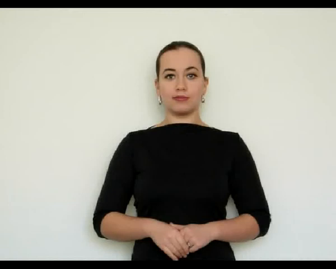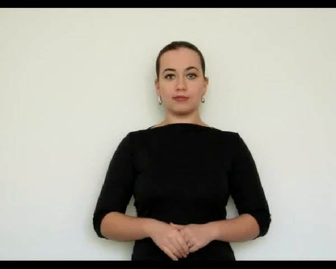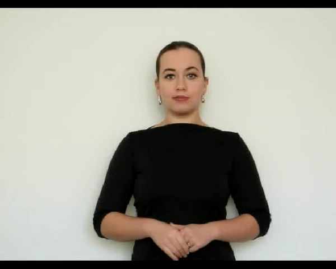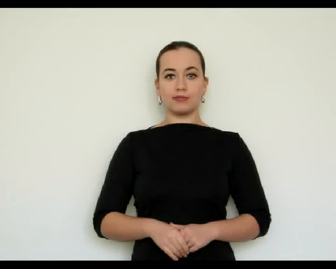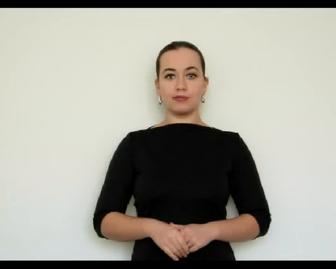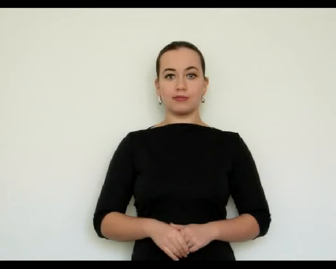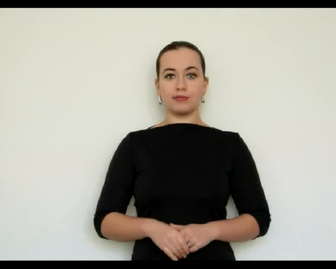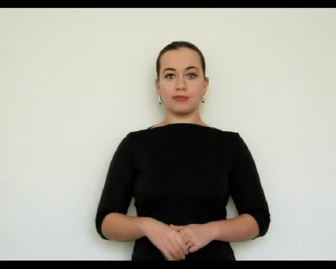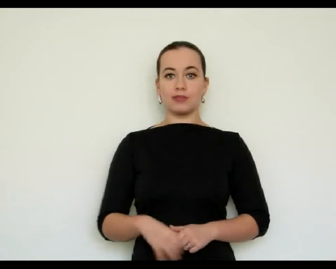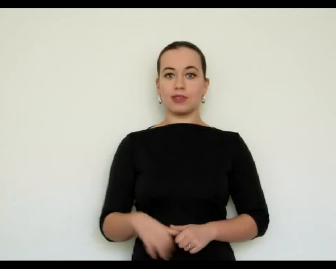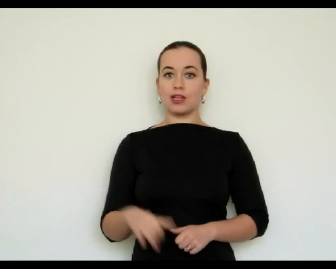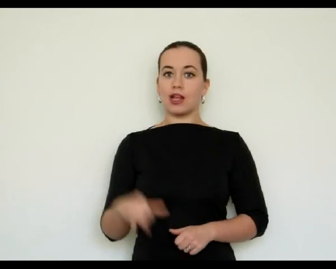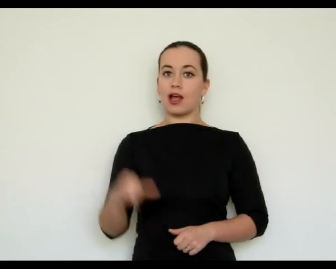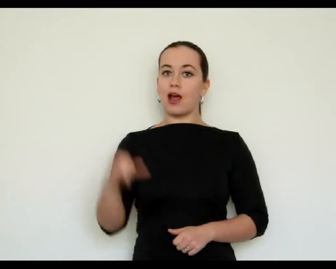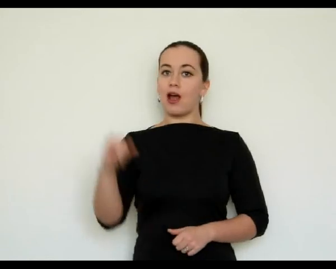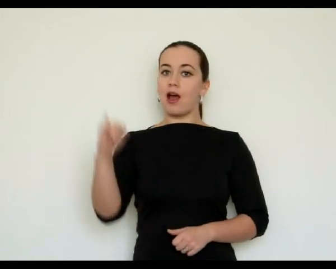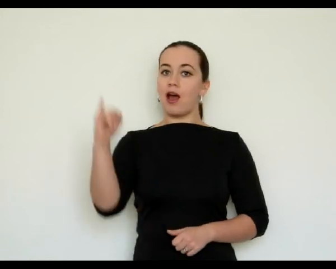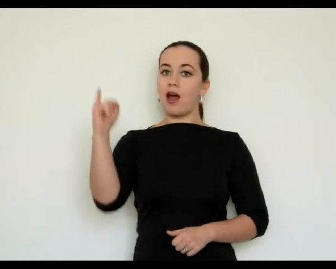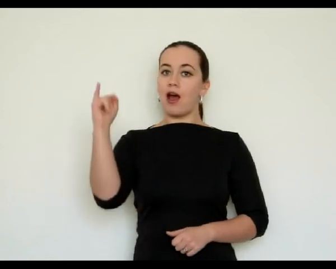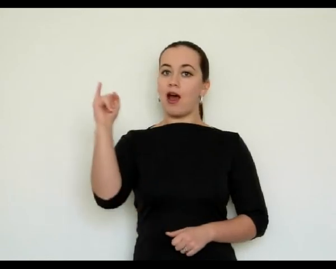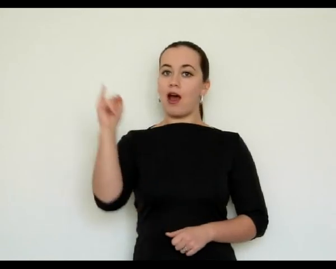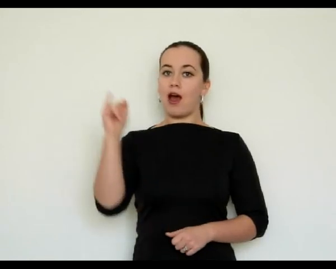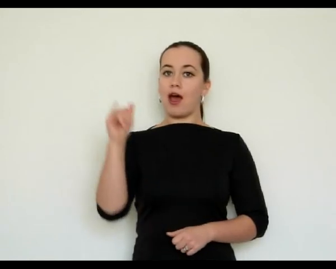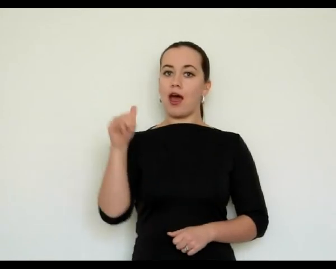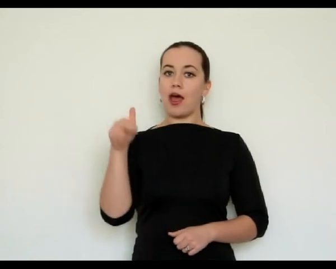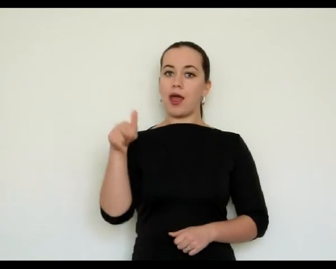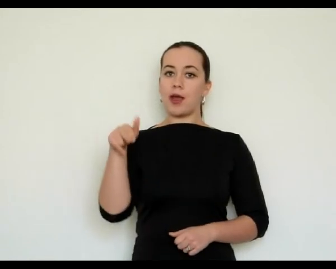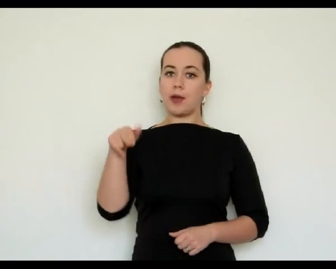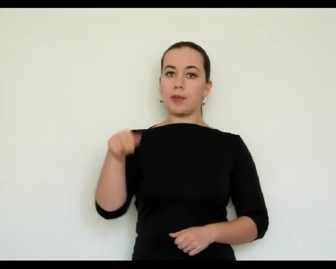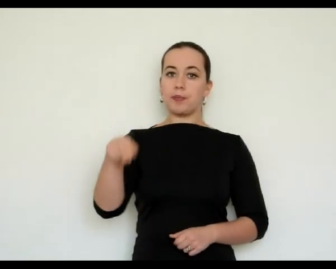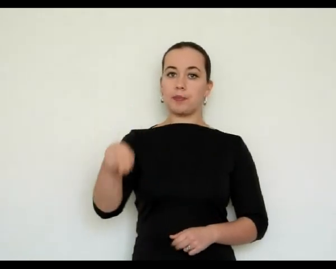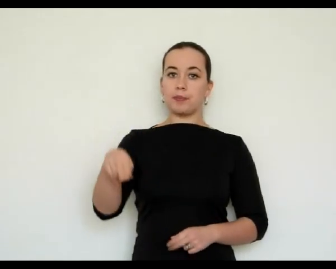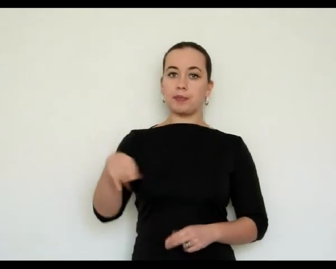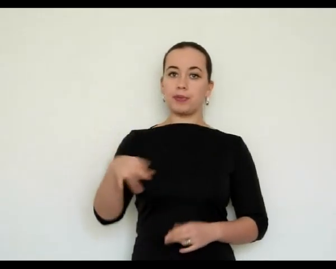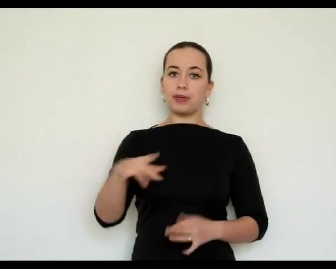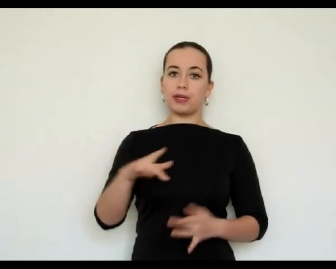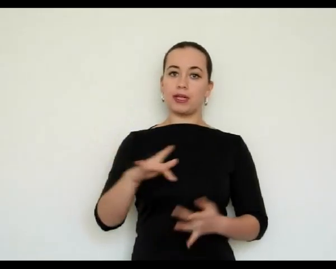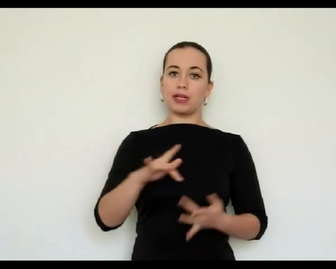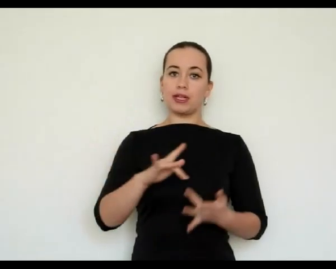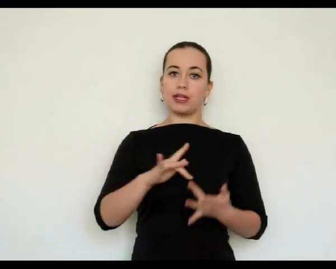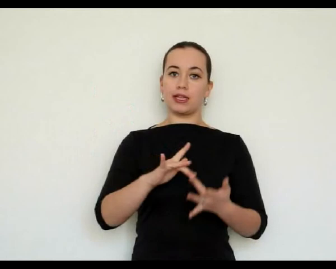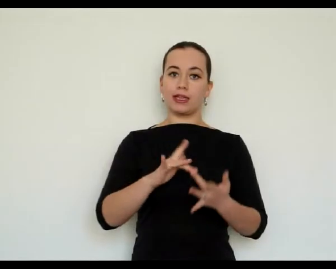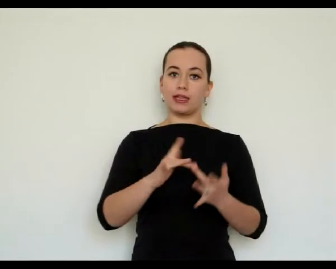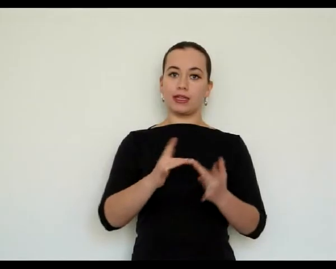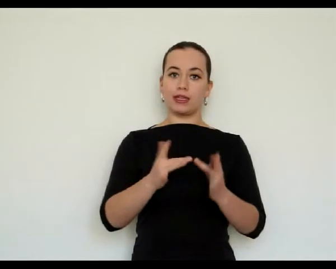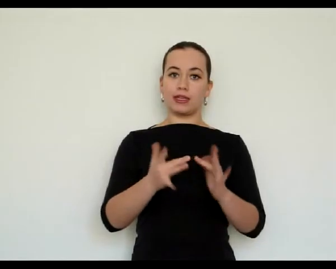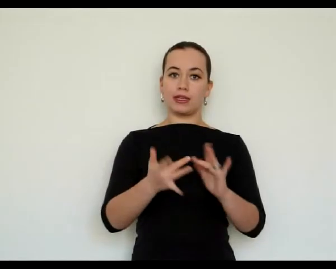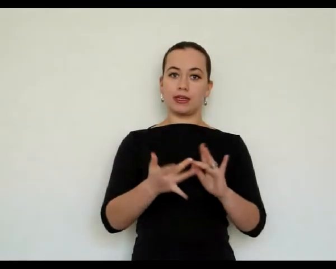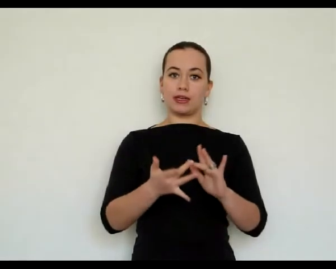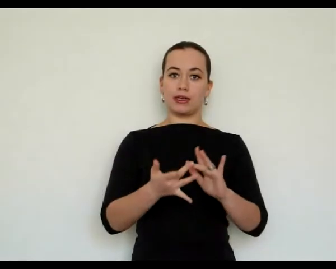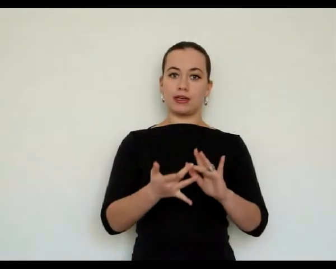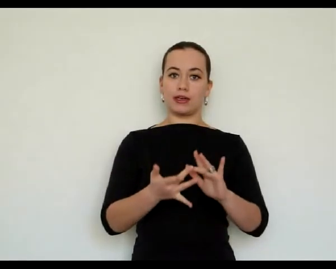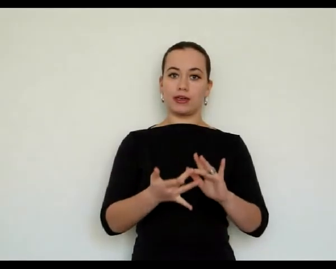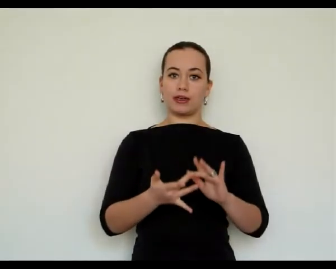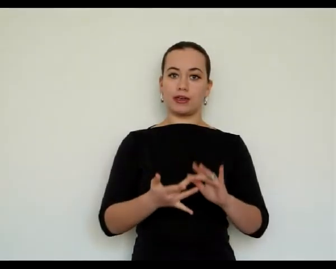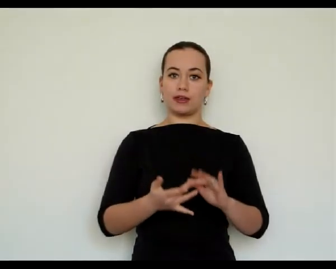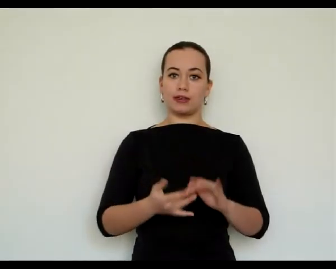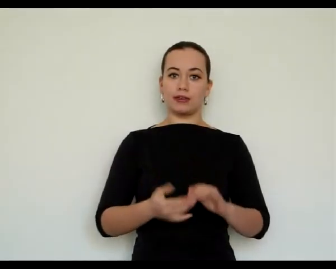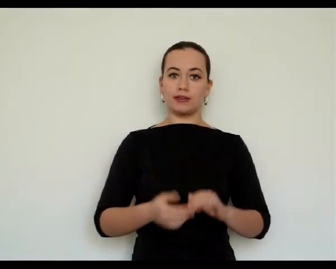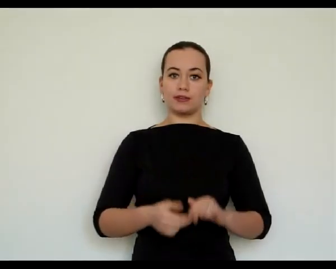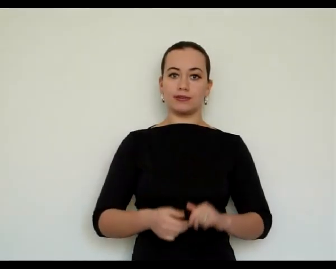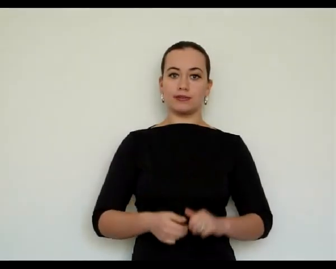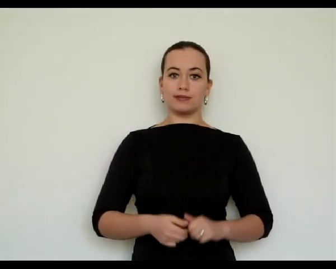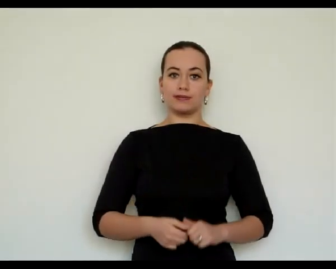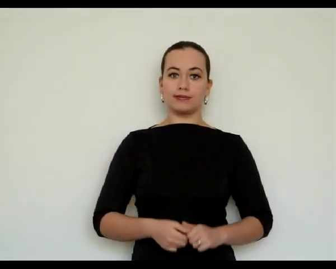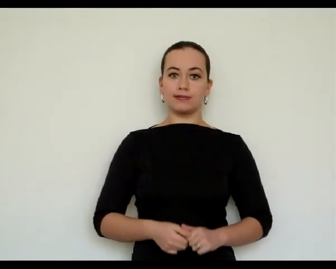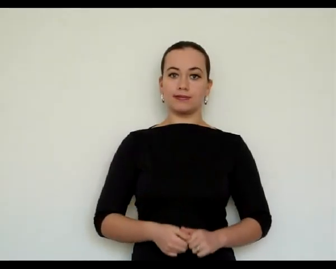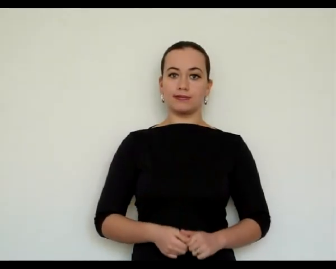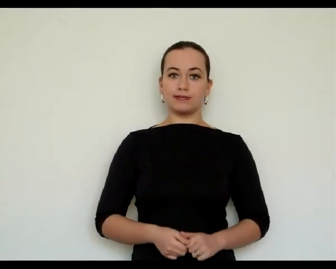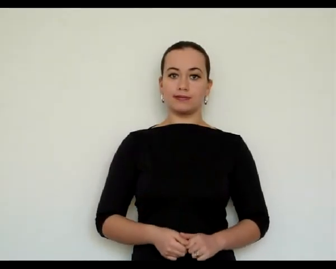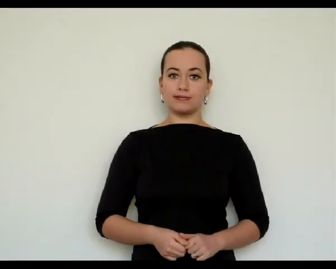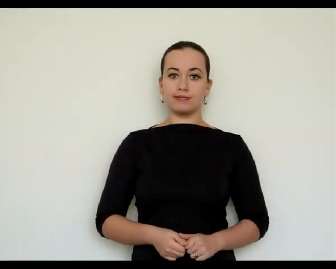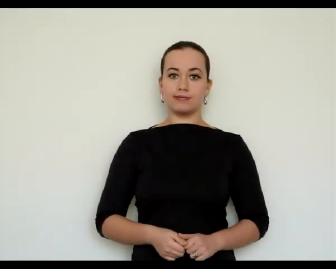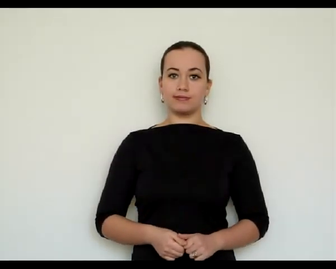IP-интернет